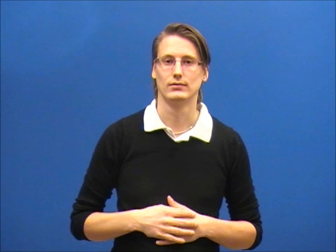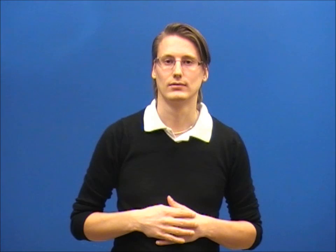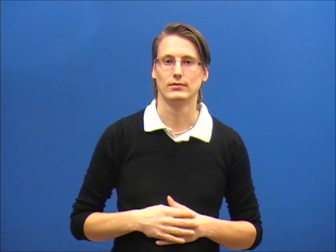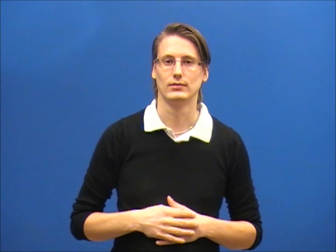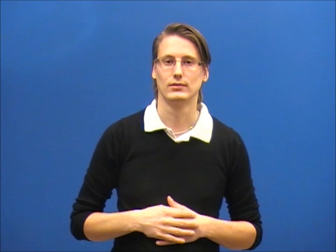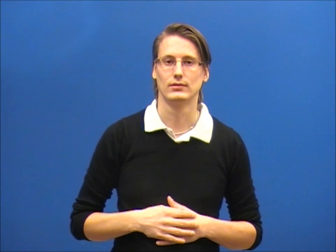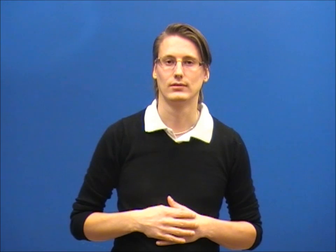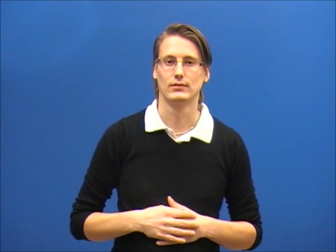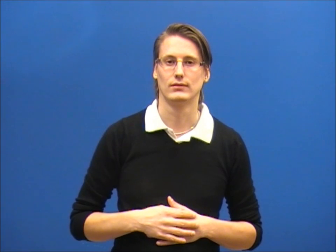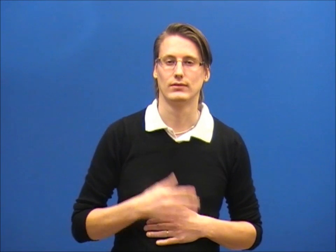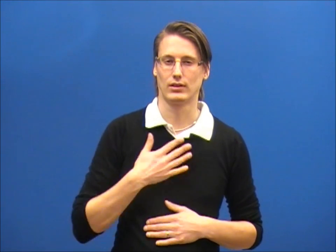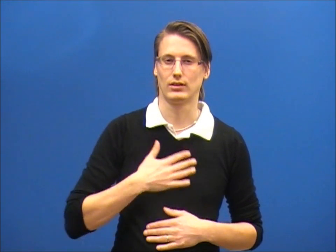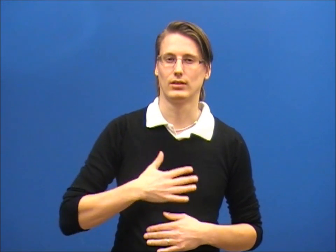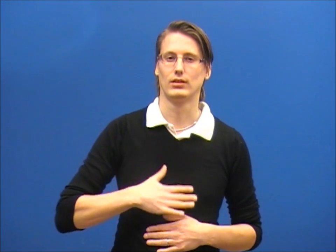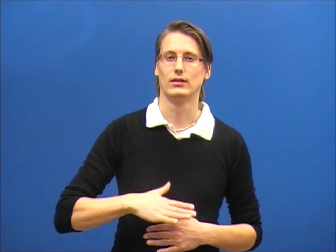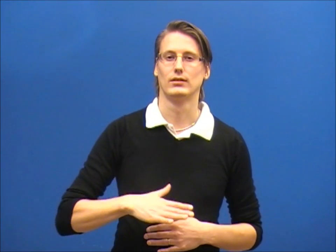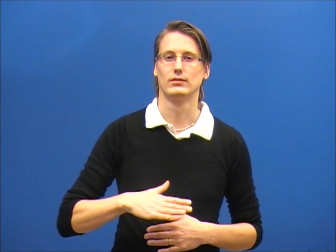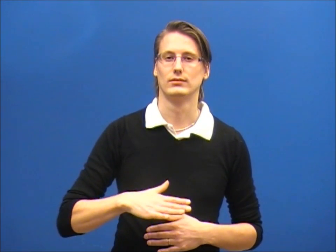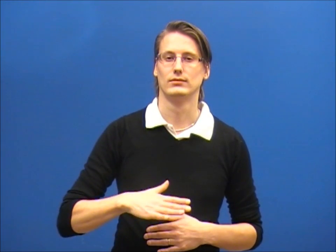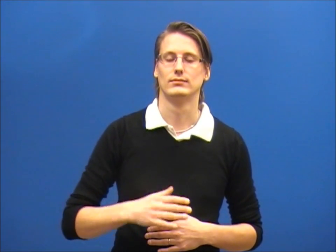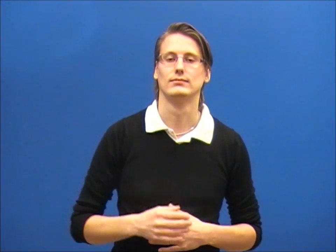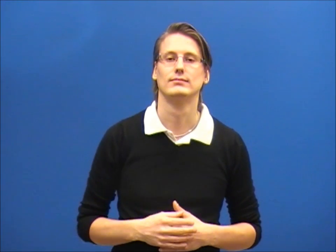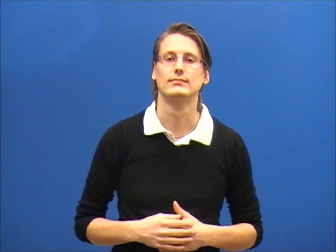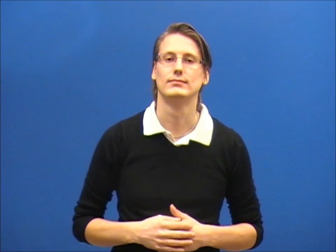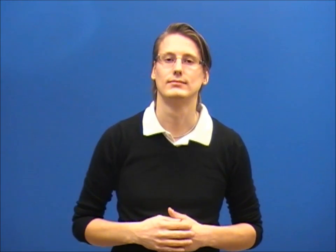FÖRFÄRLIG